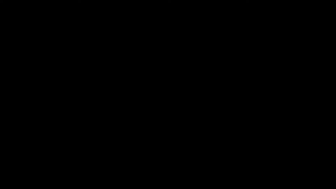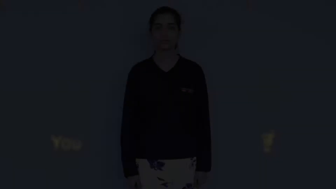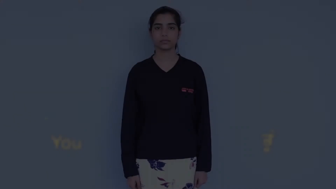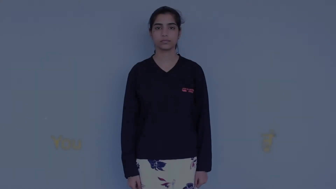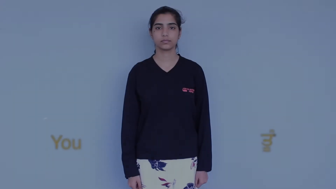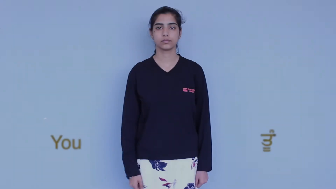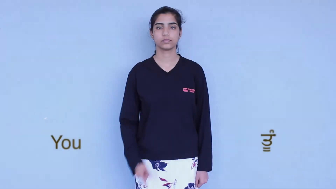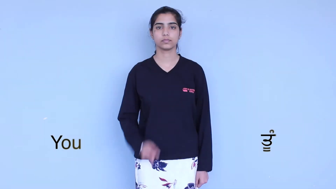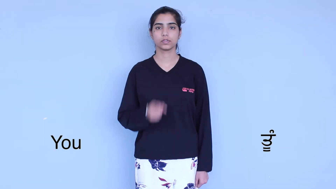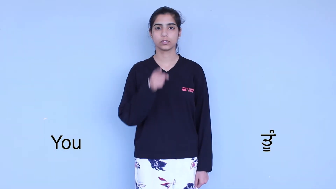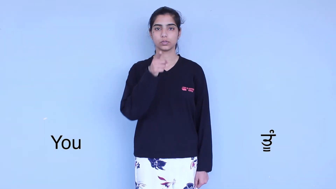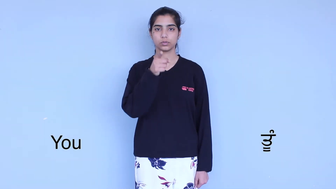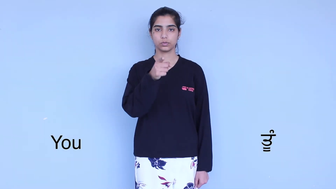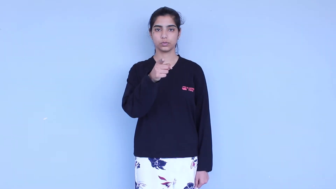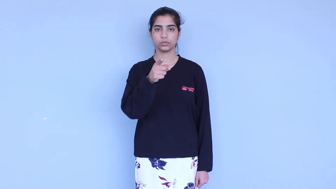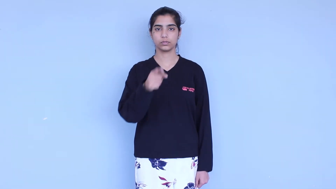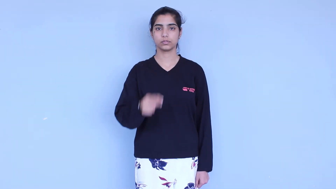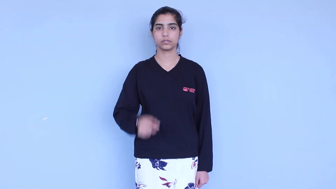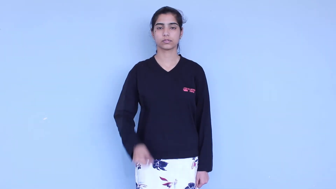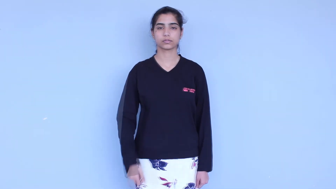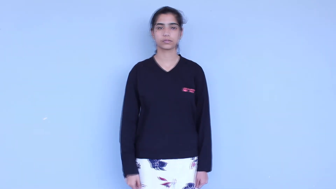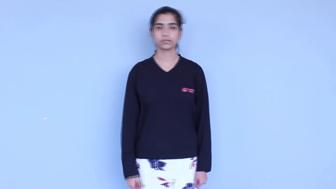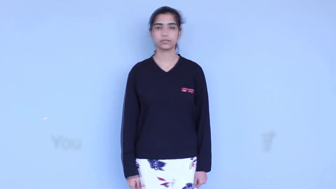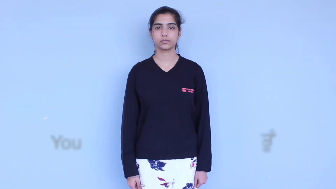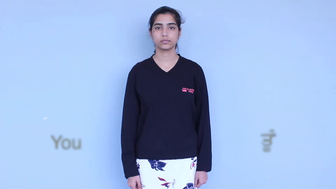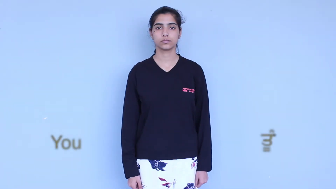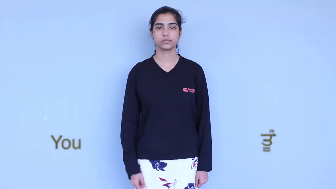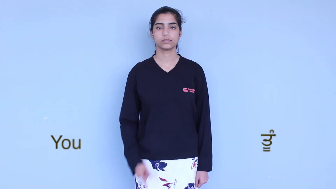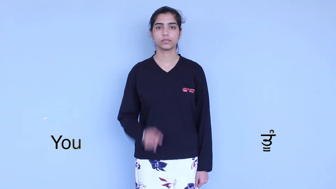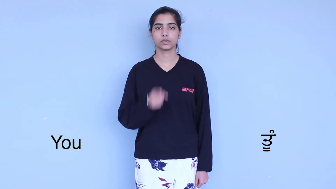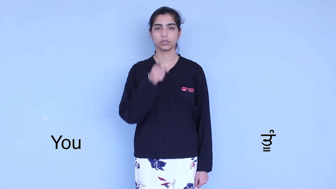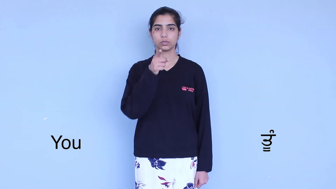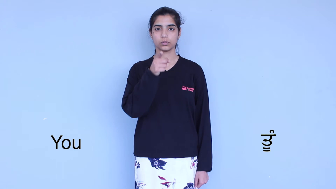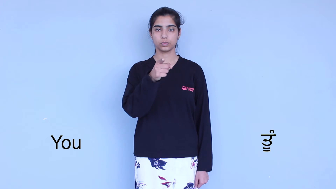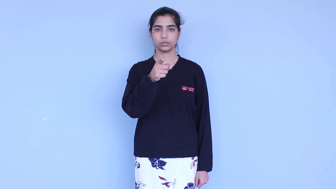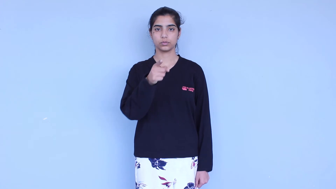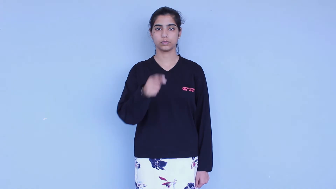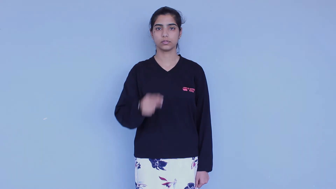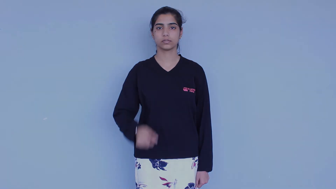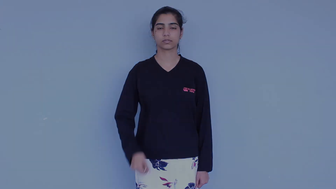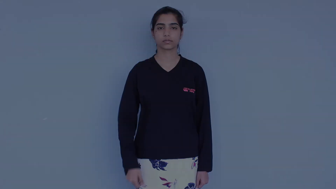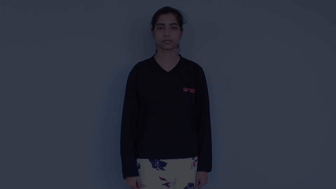ਤੂੰ